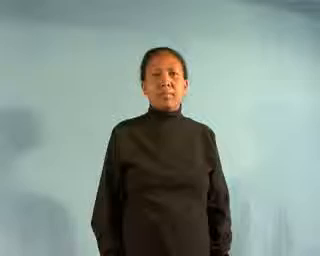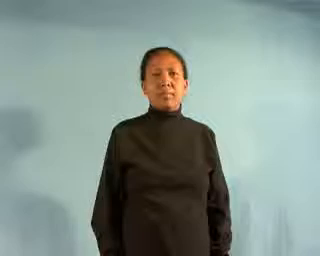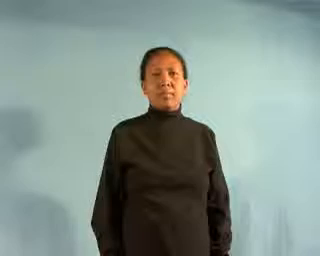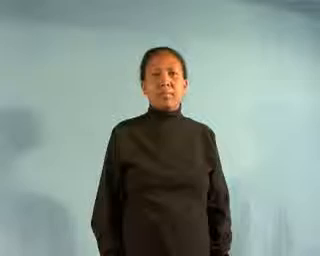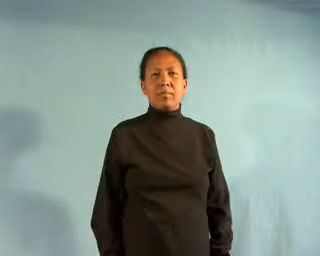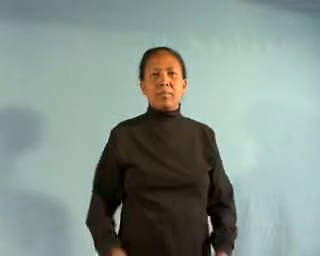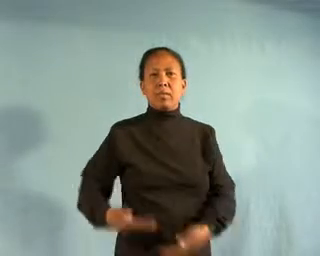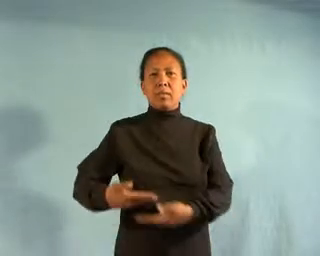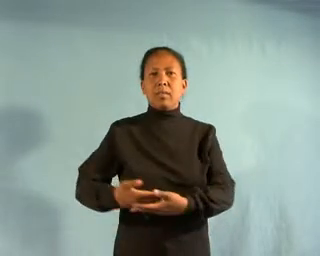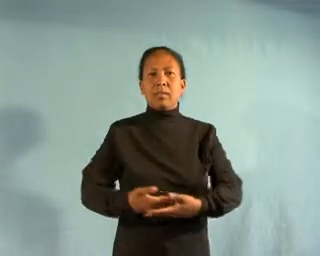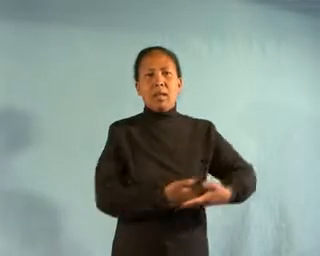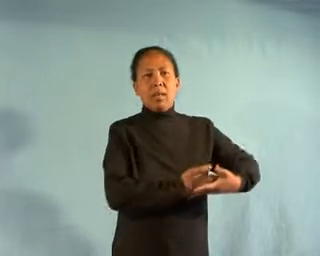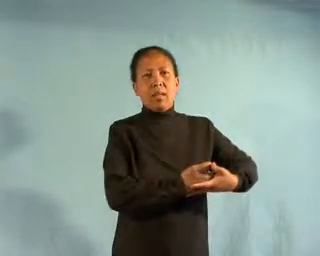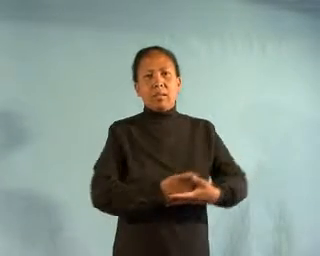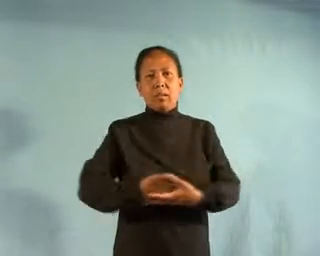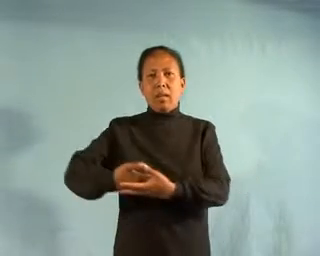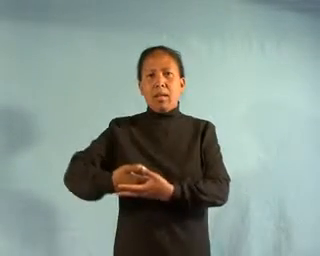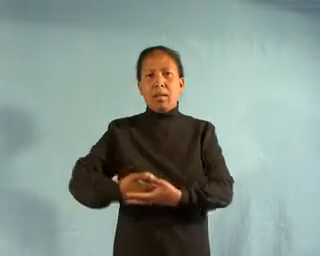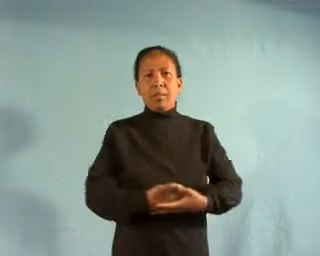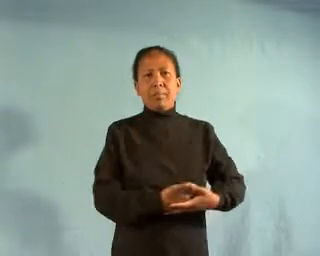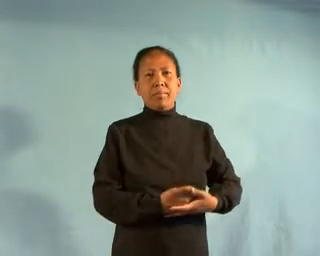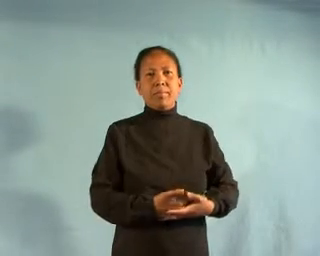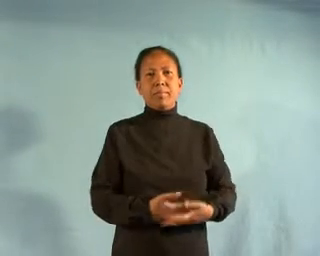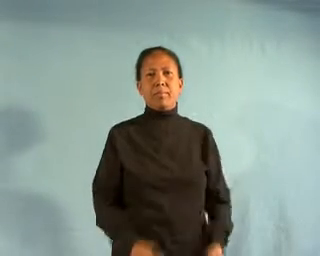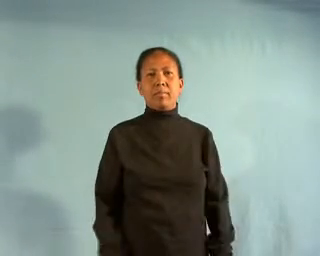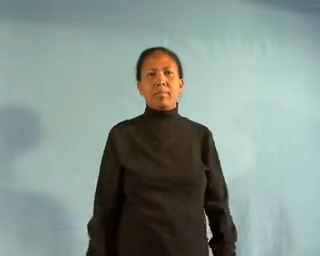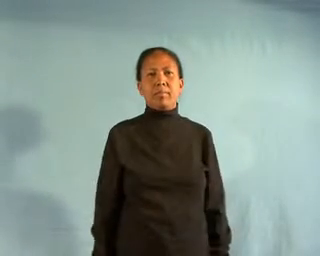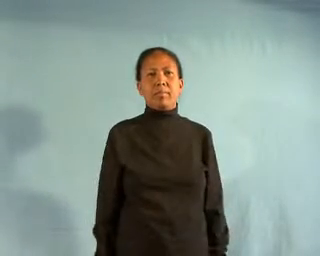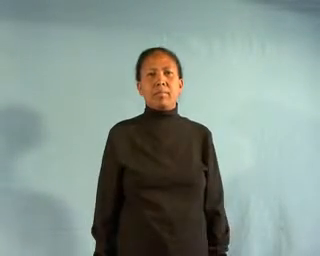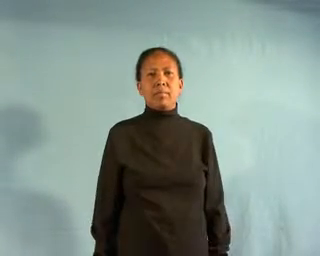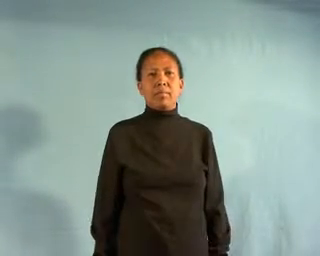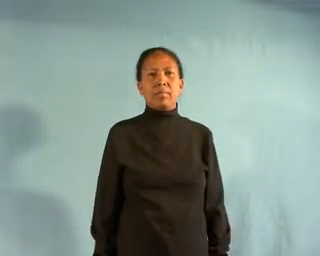zanaka